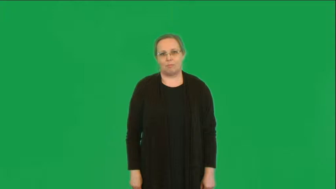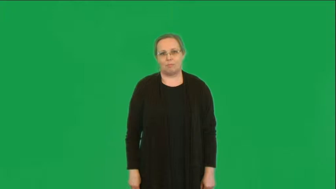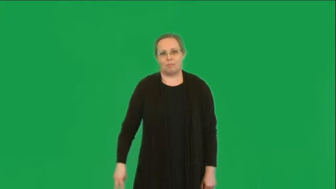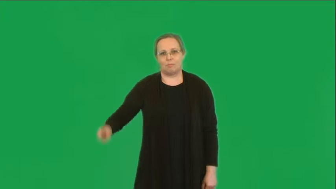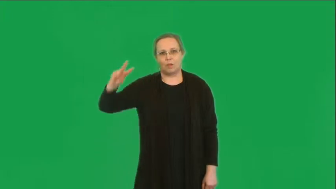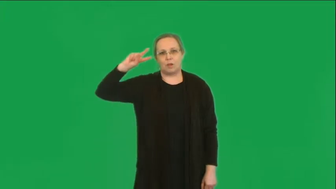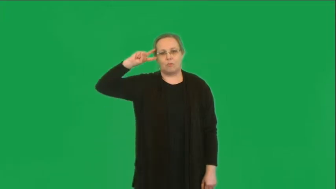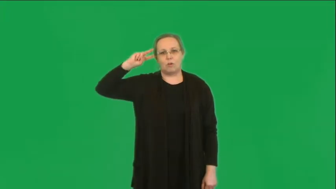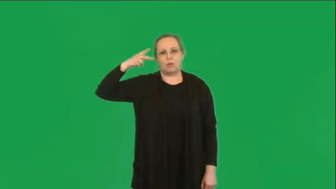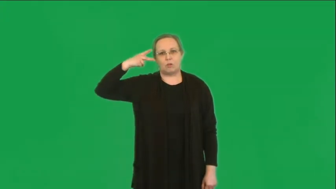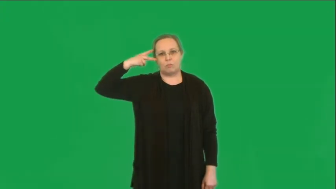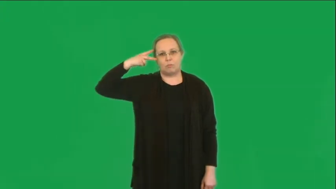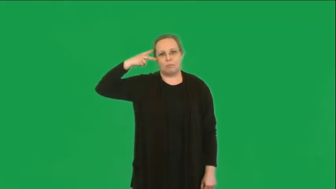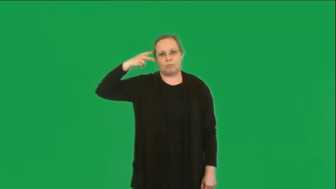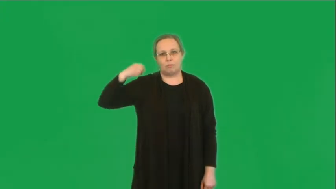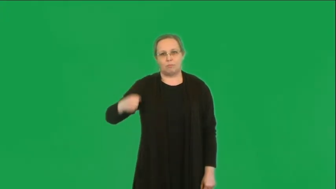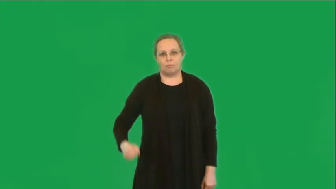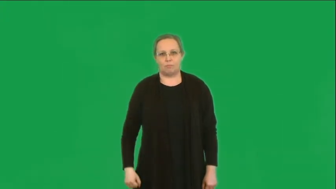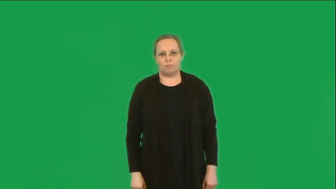fioletowy